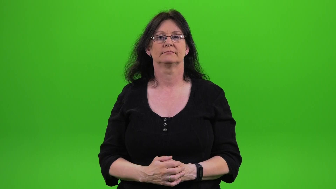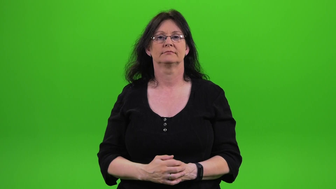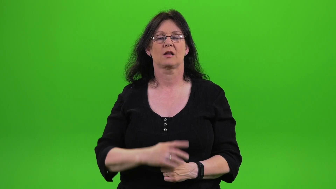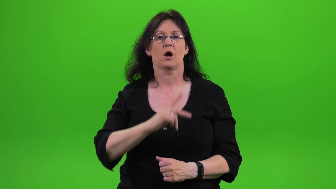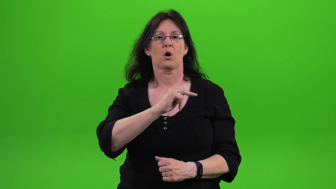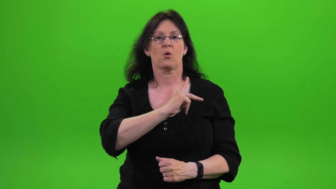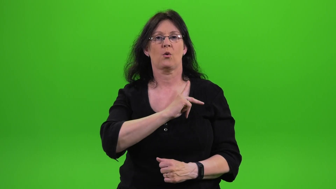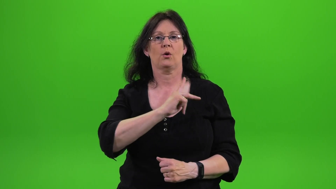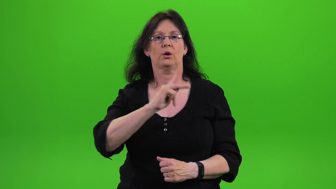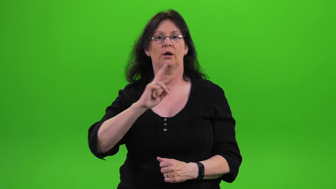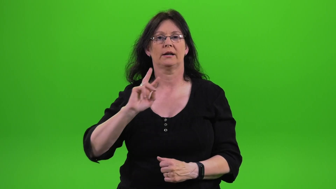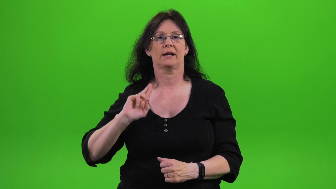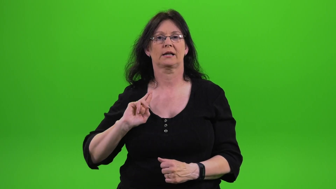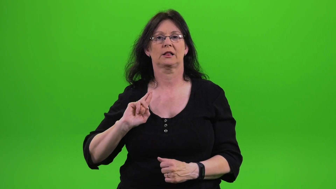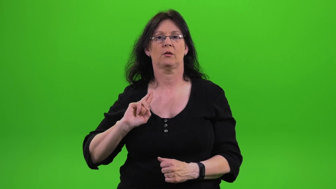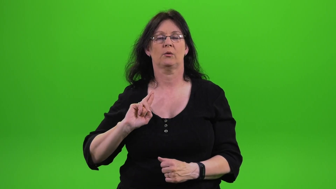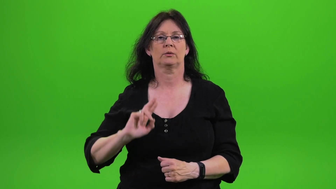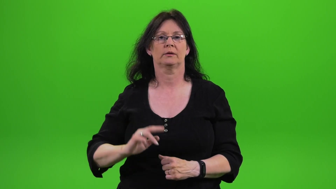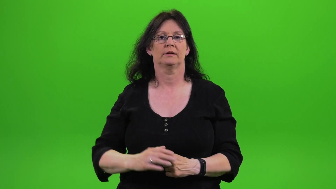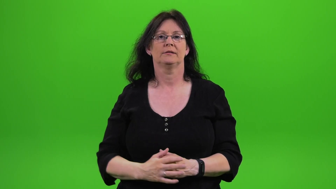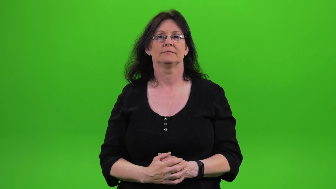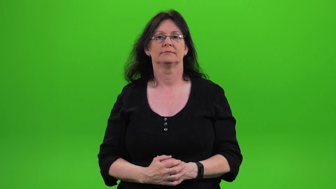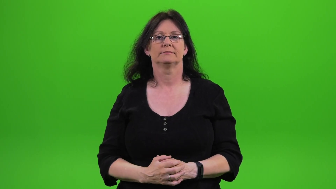Konrektor